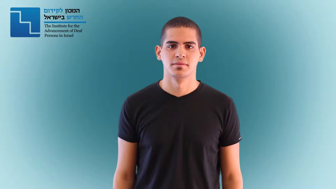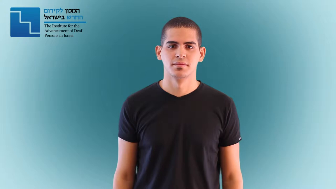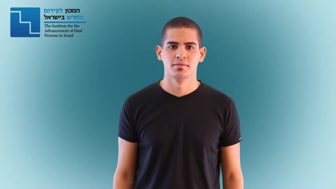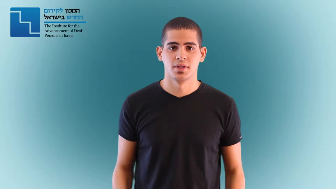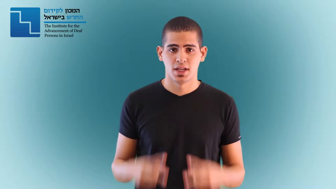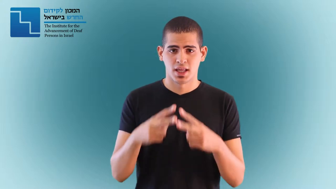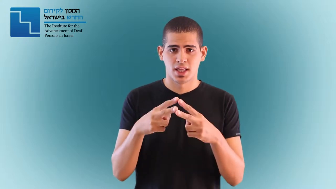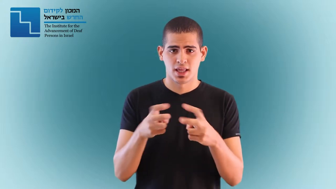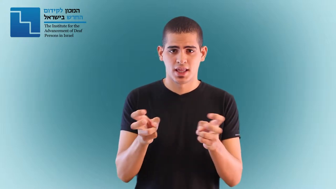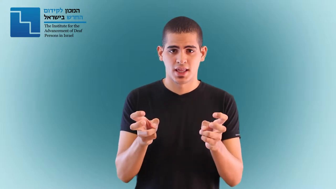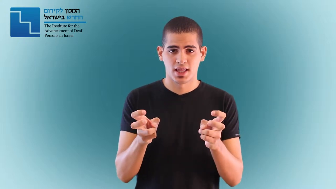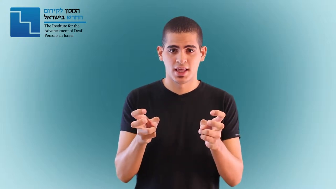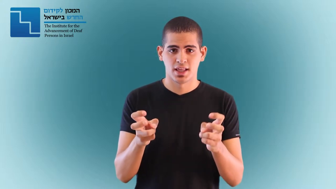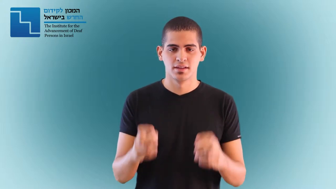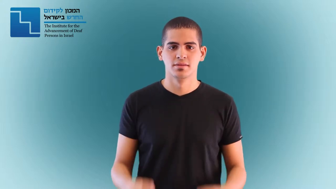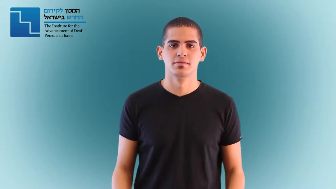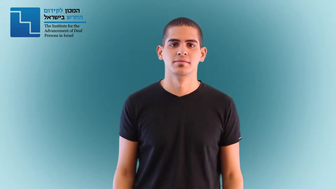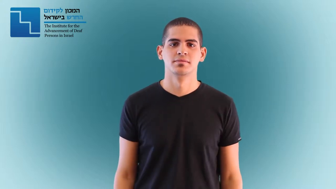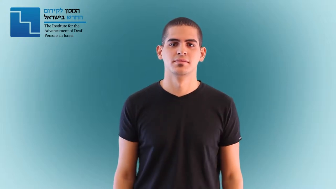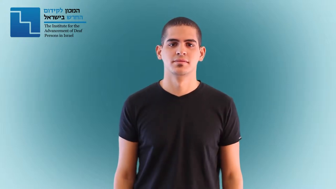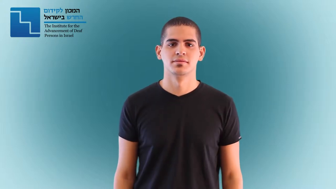עיר